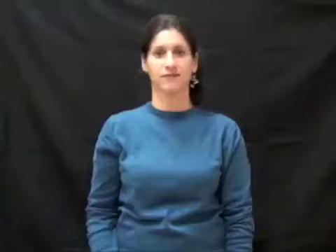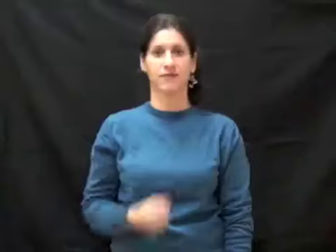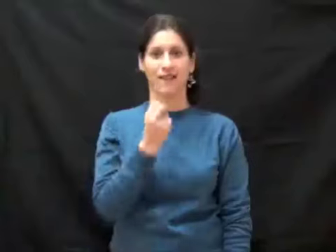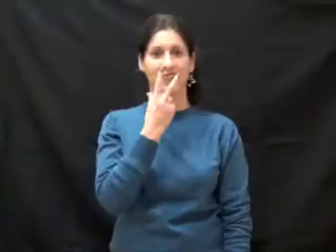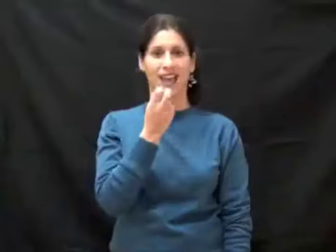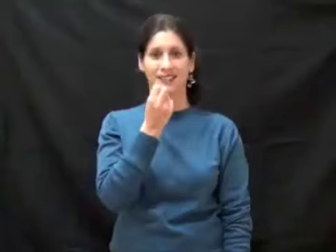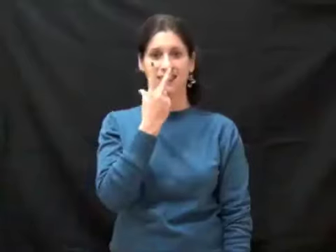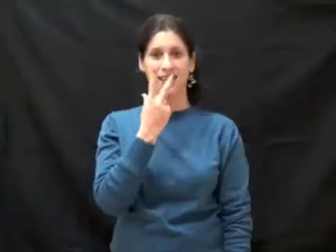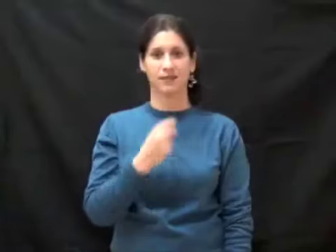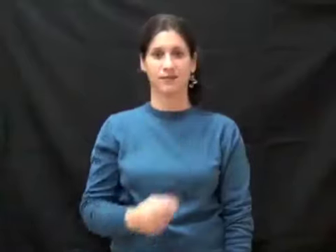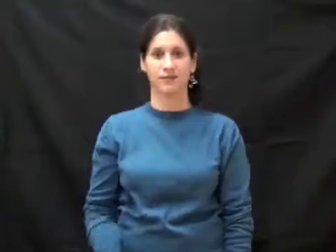Firenze